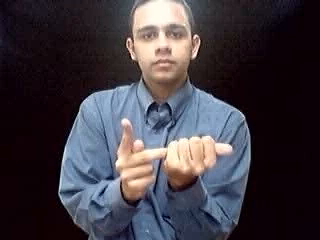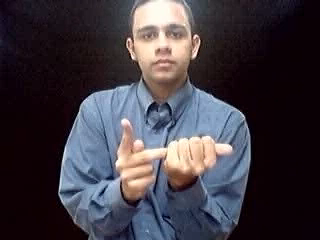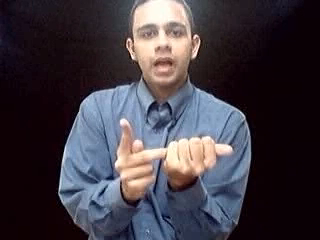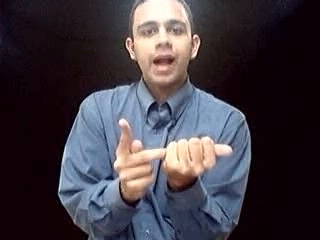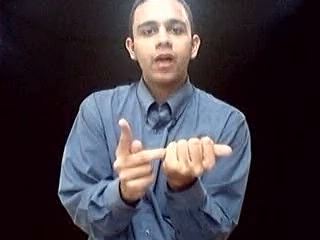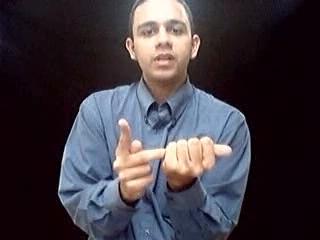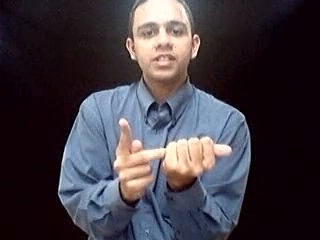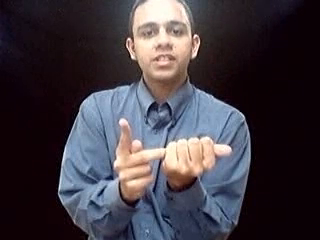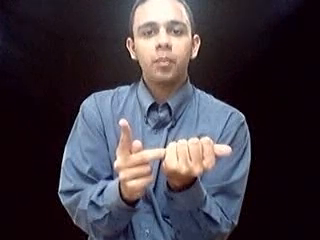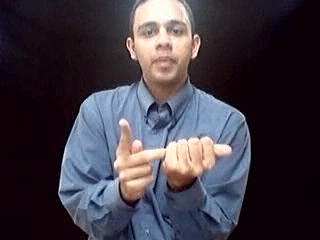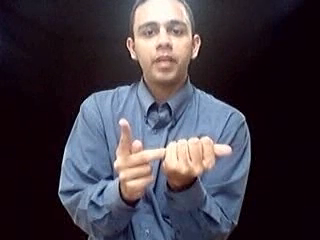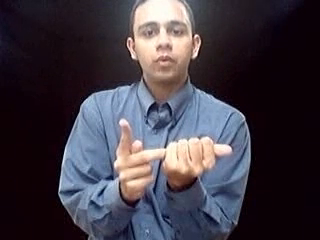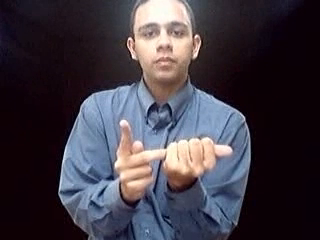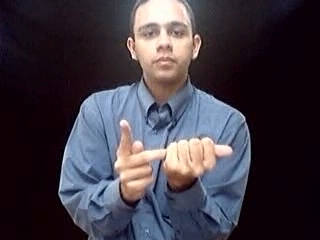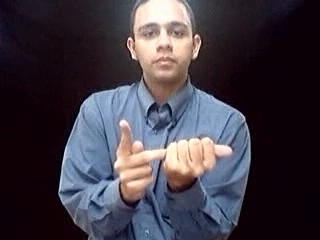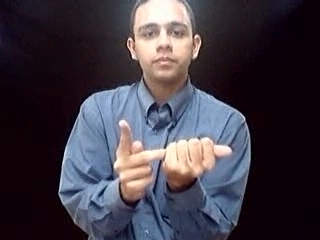aguas de sao pedro